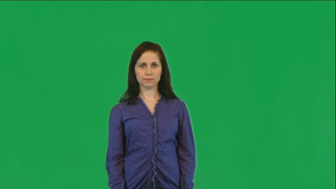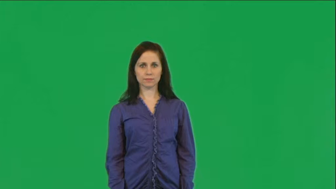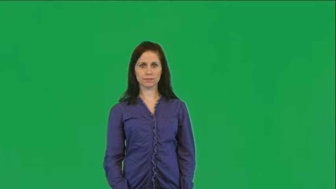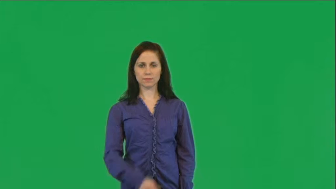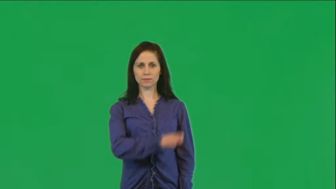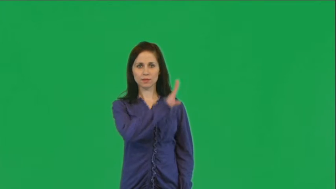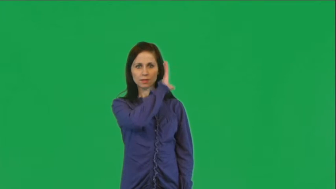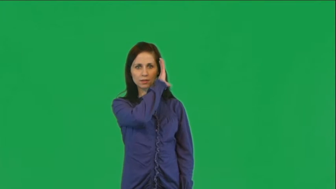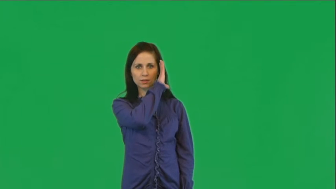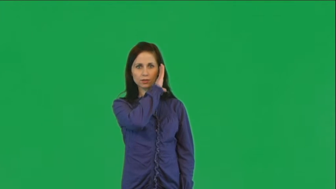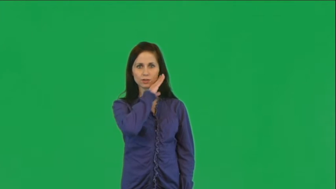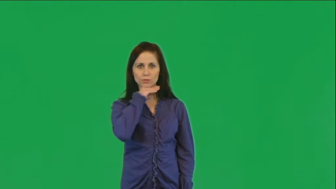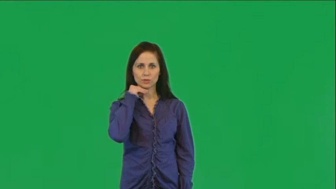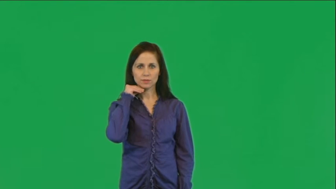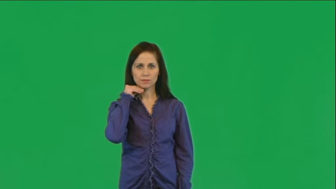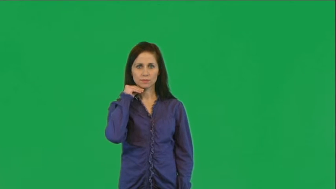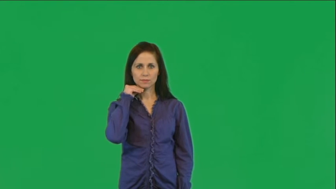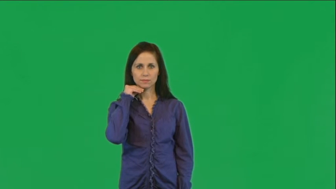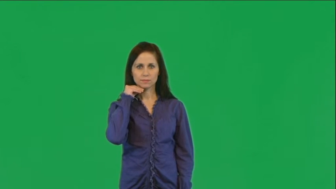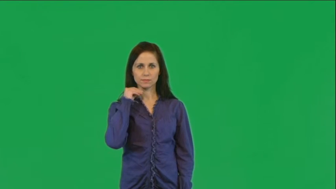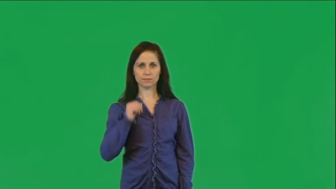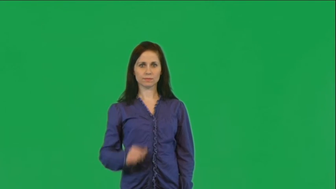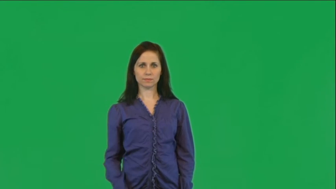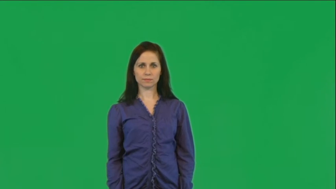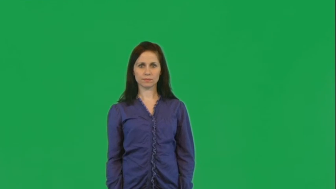księżyc